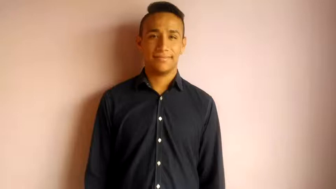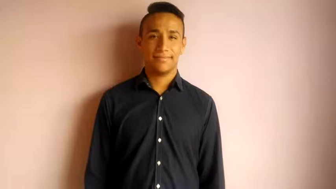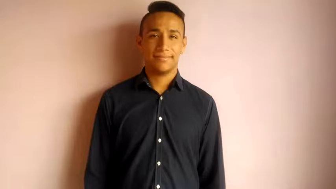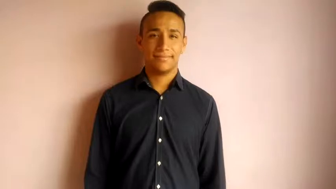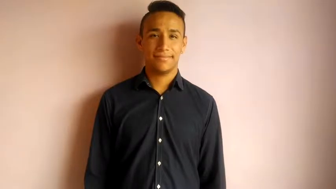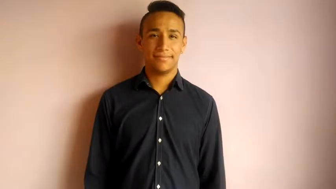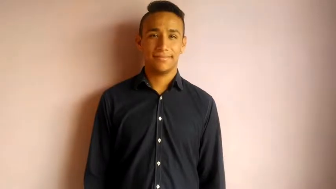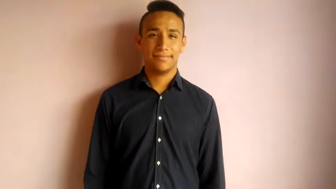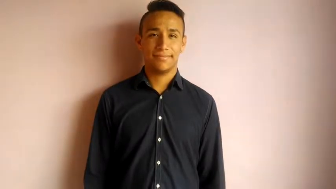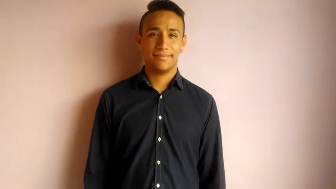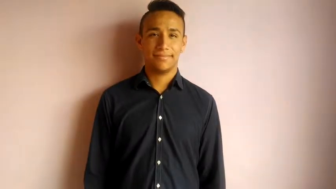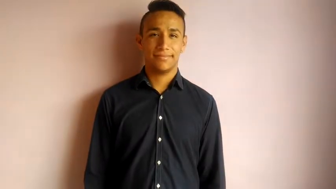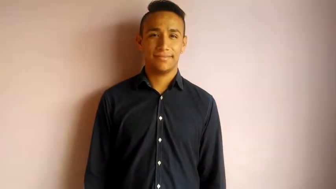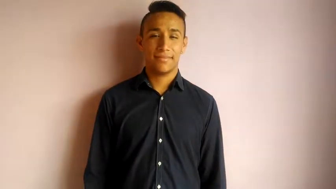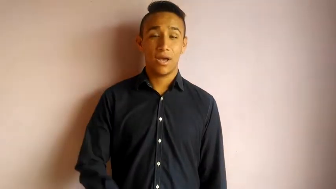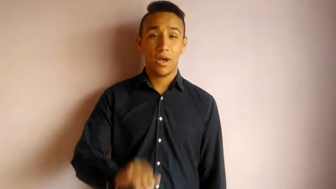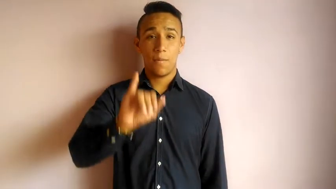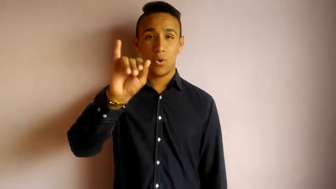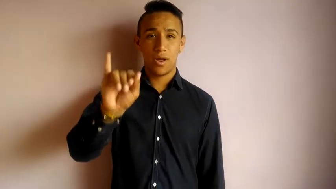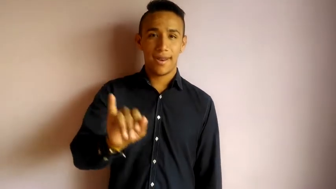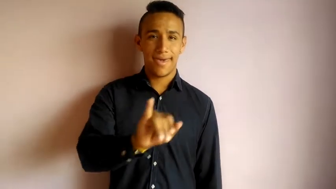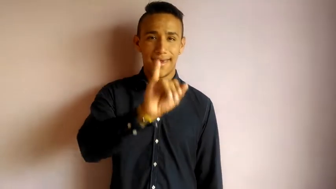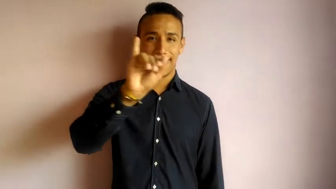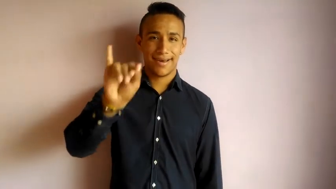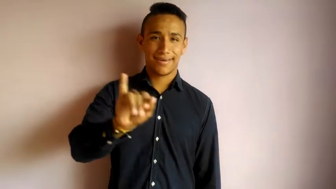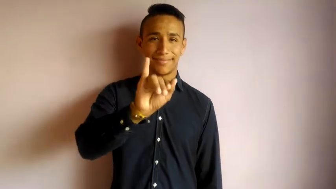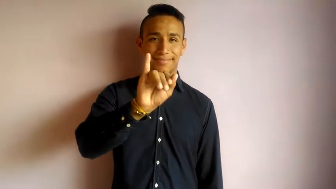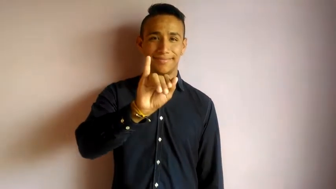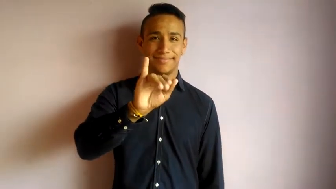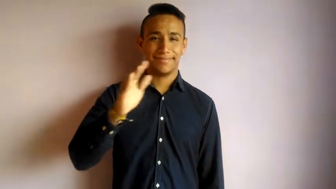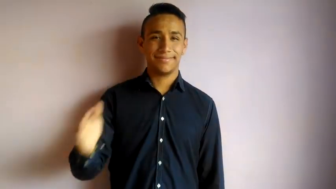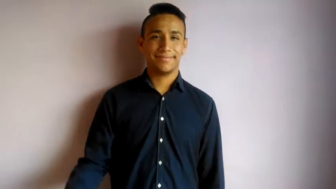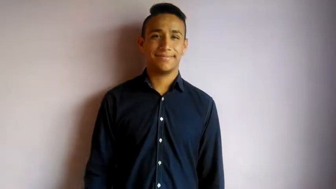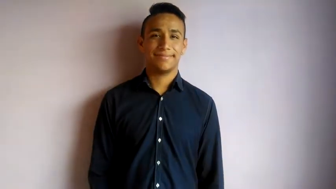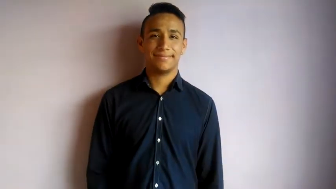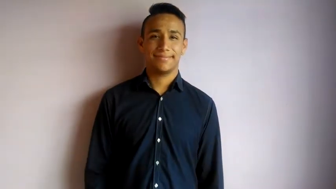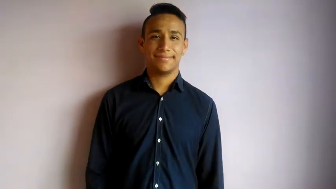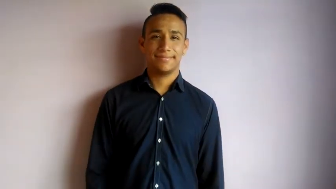jueves